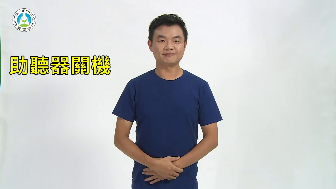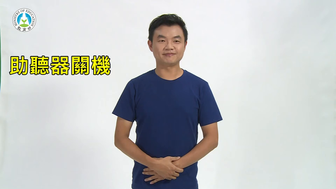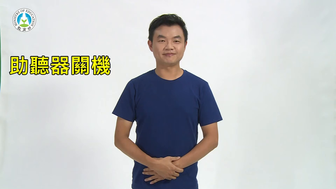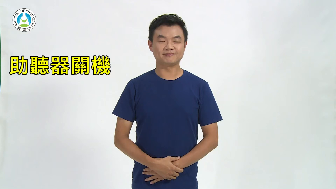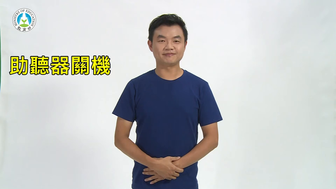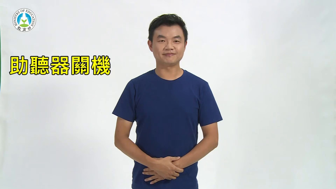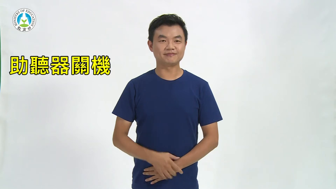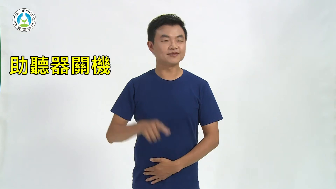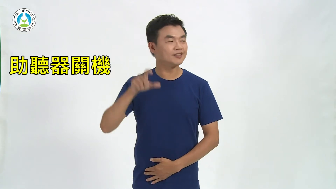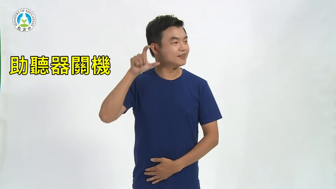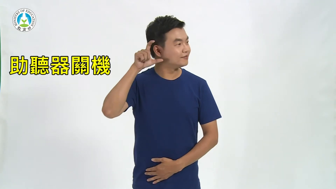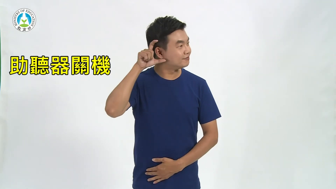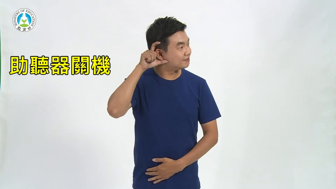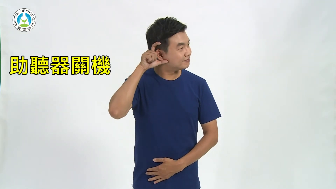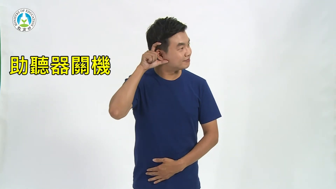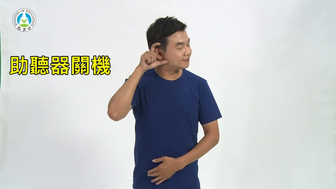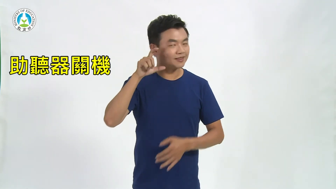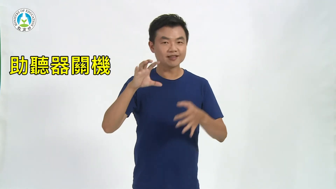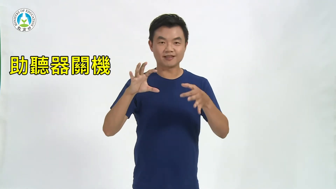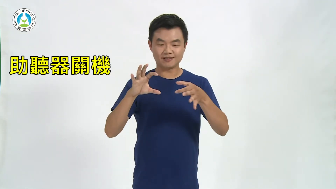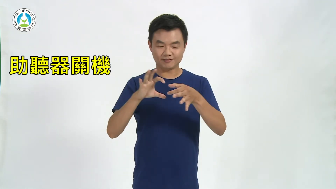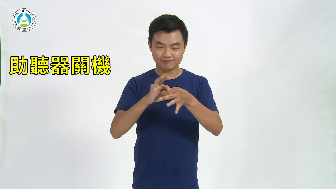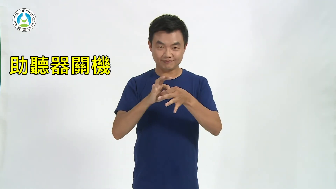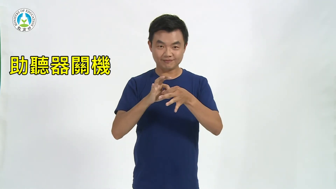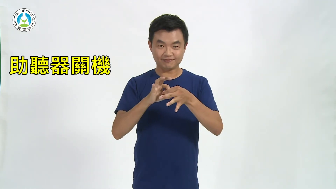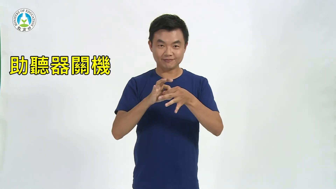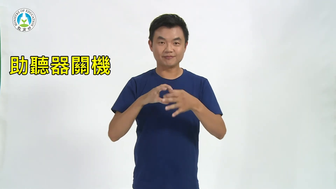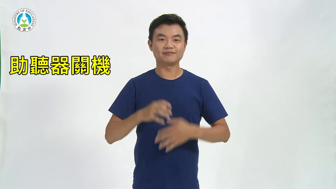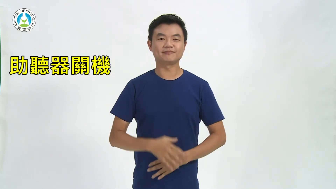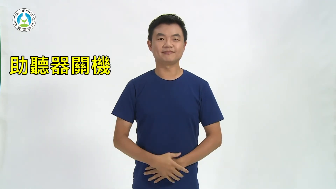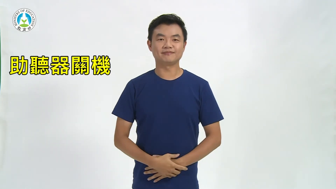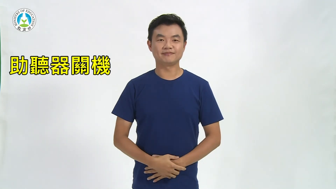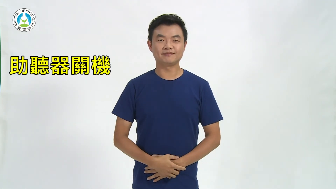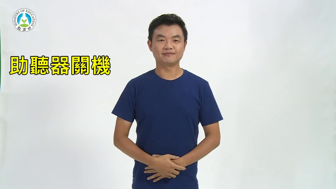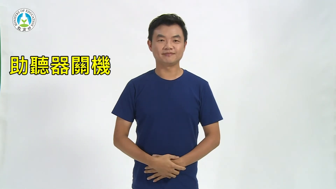助聽器關機